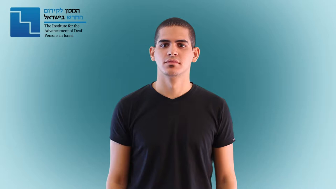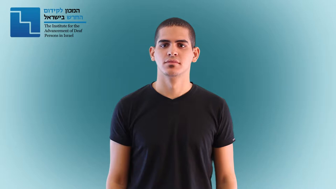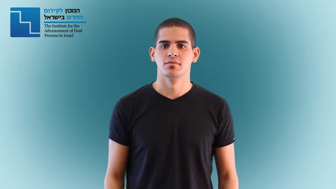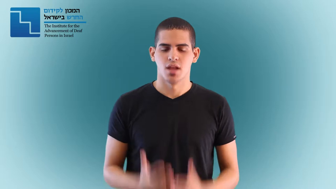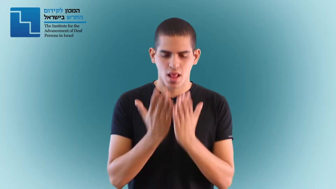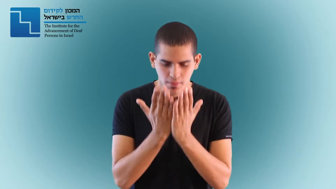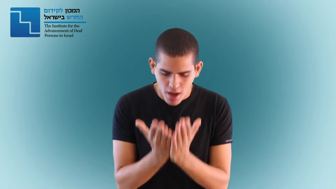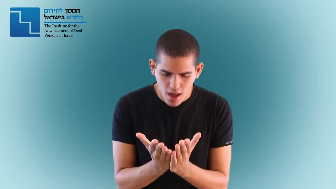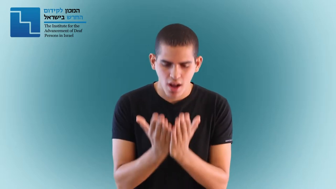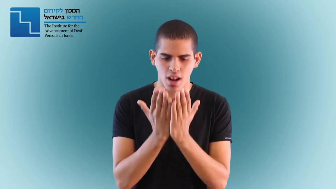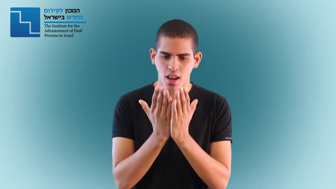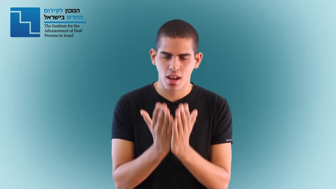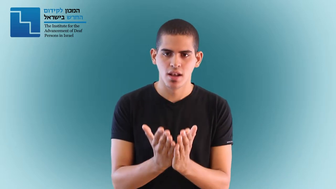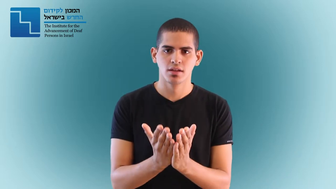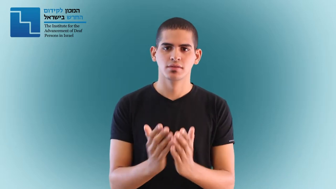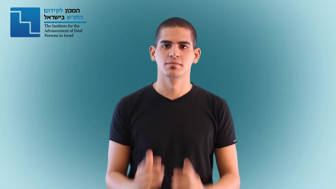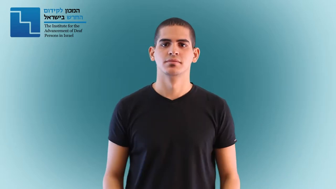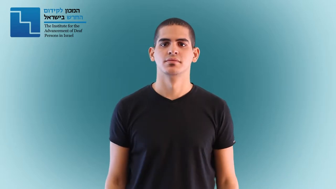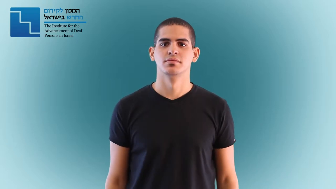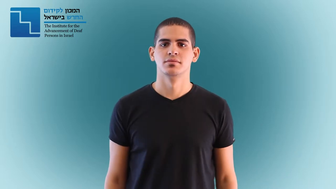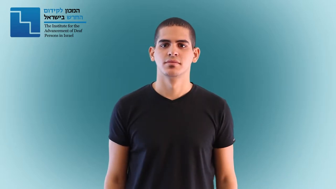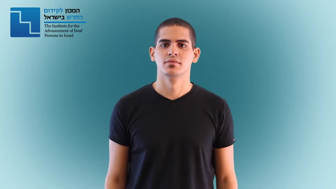להתפלל